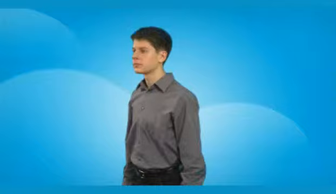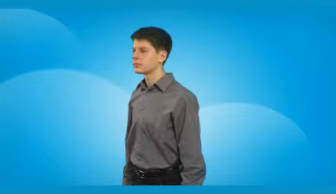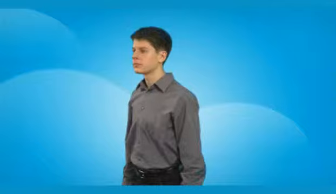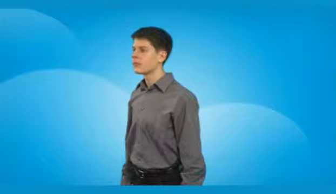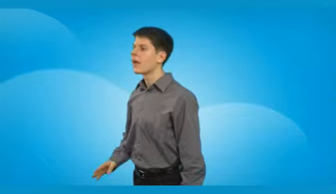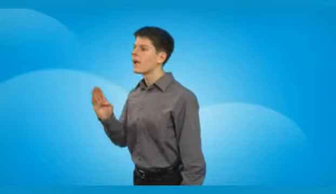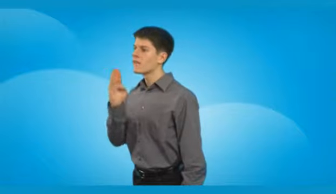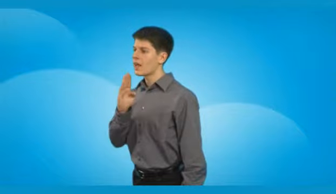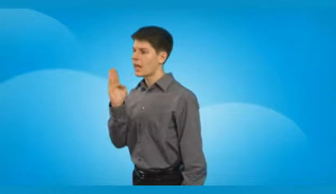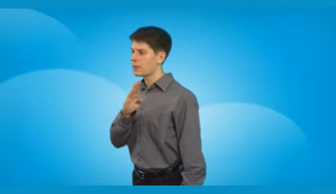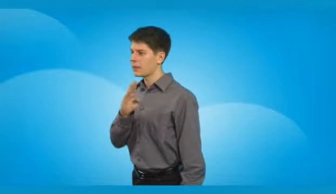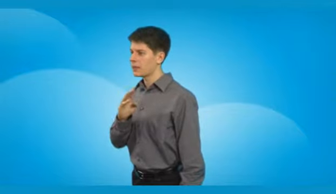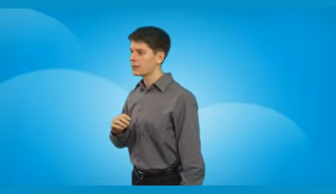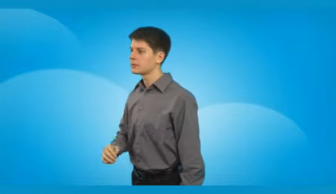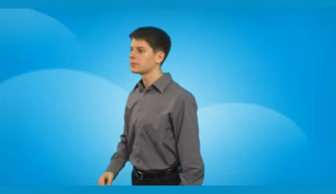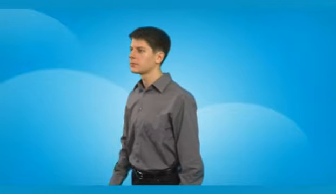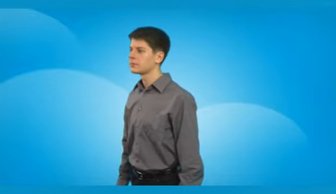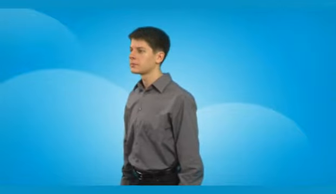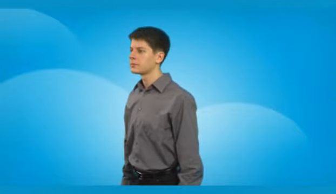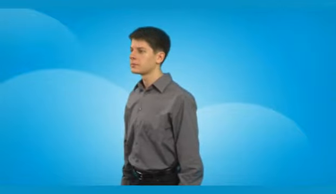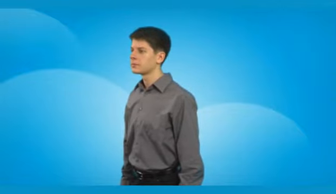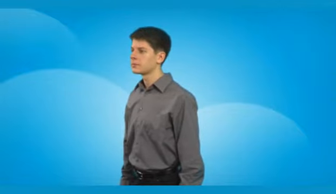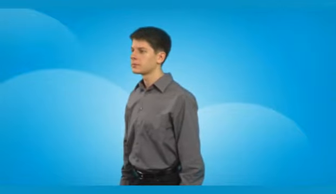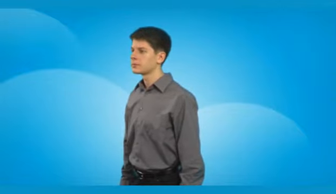Filippi